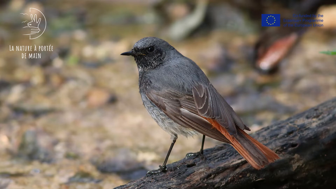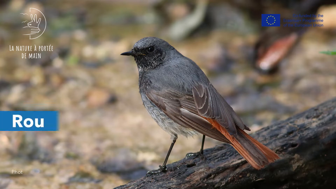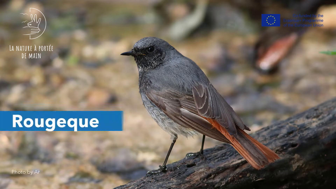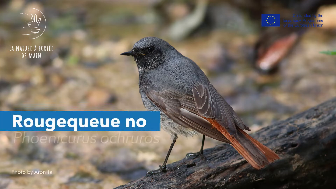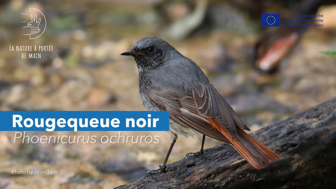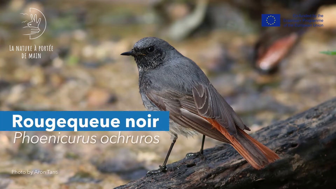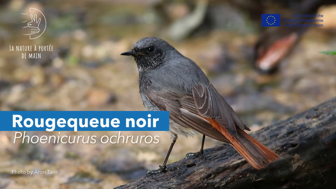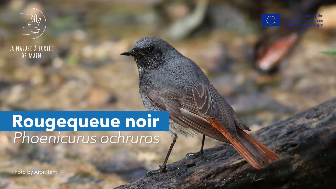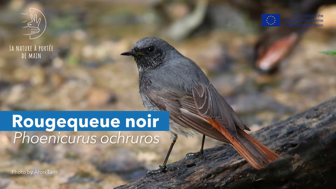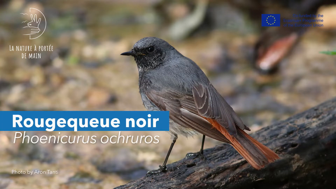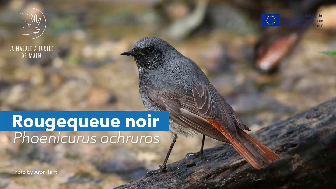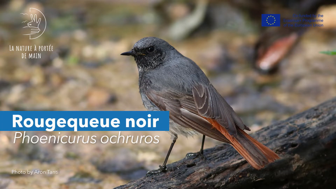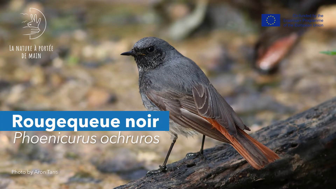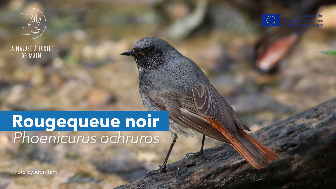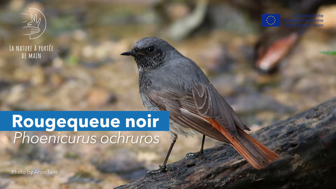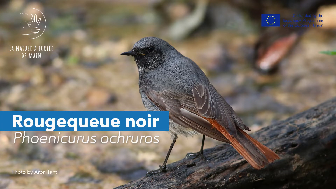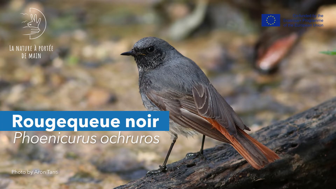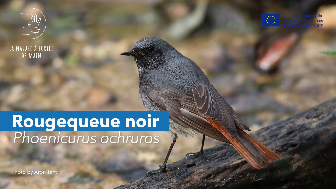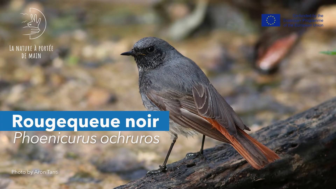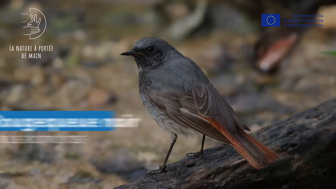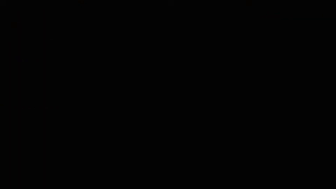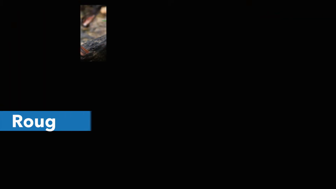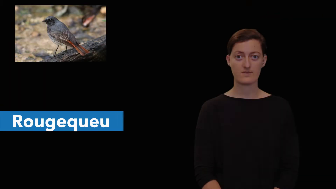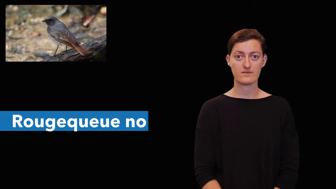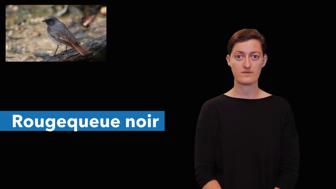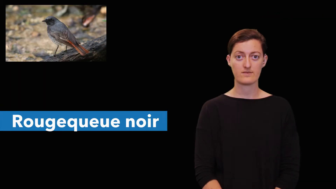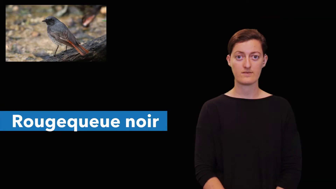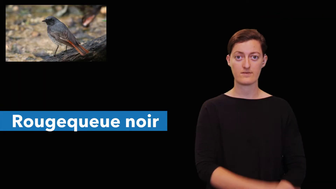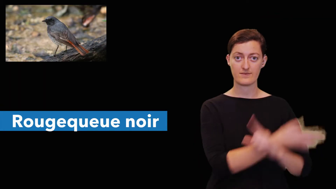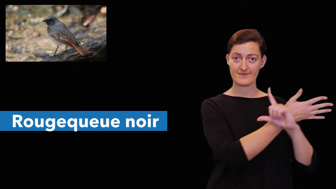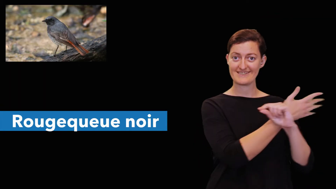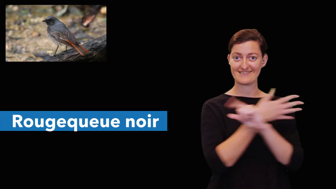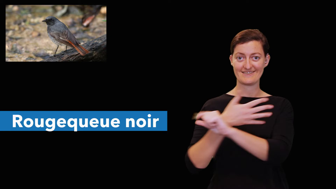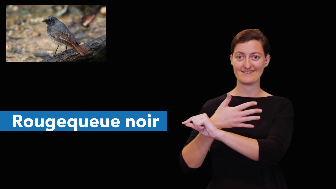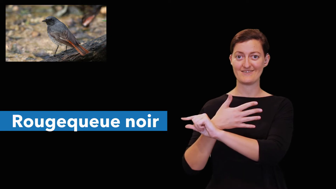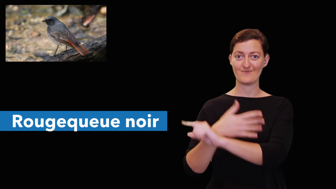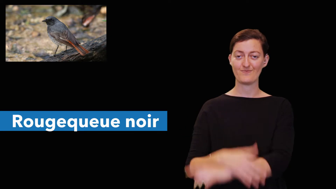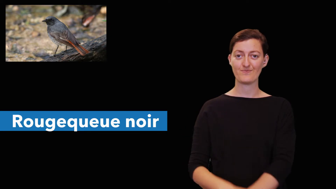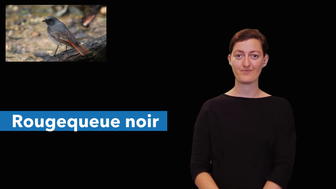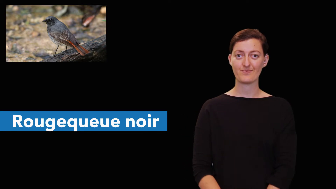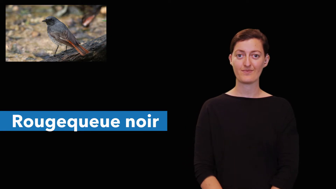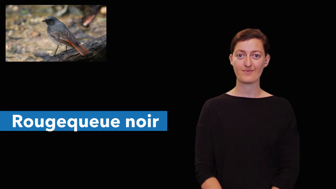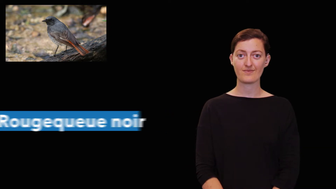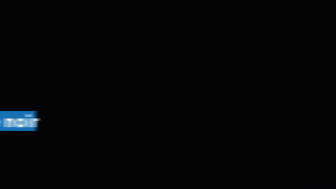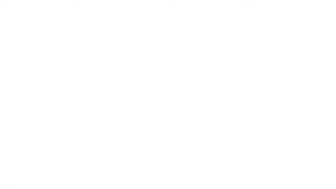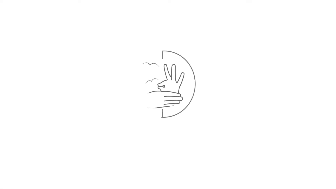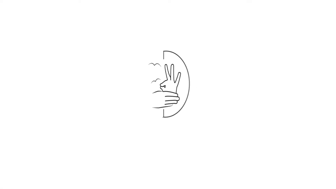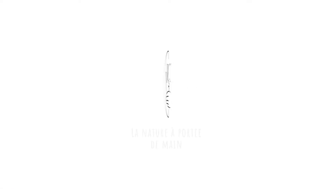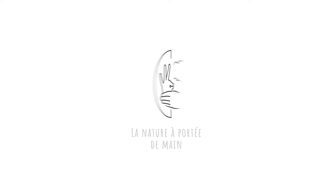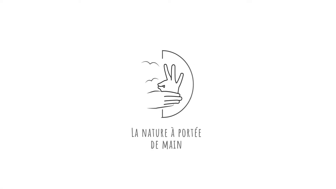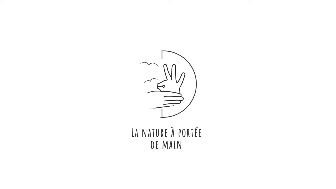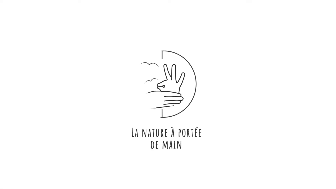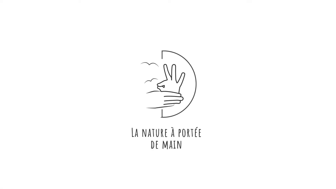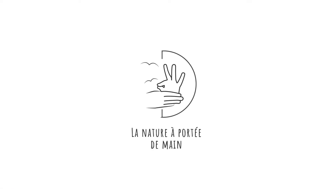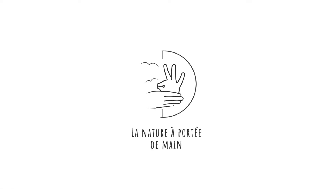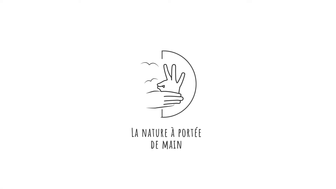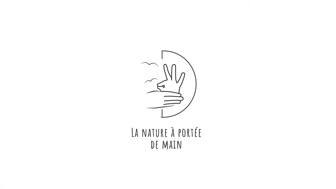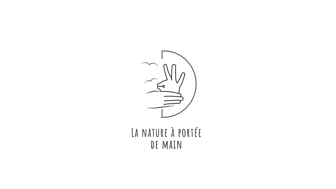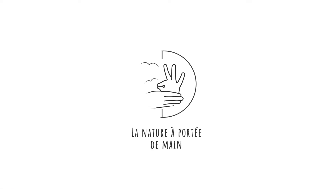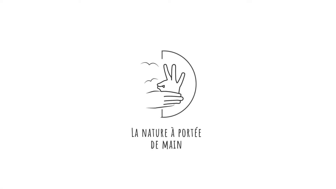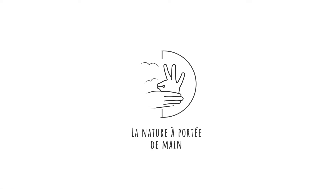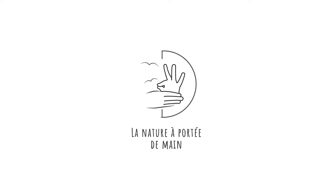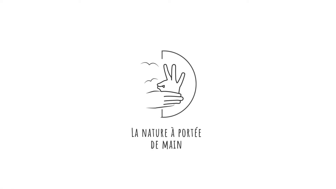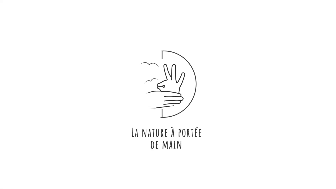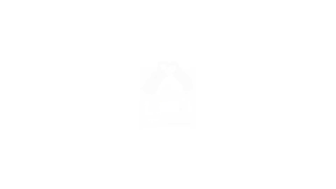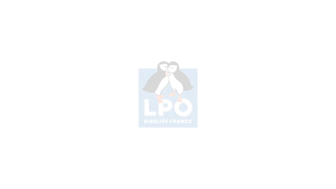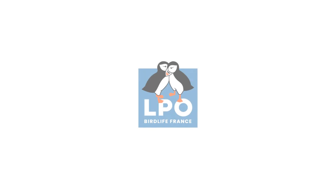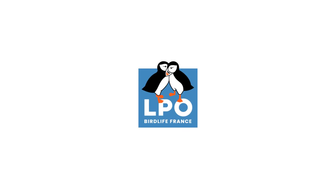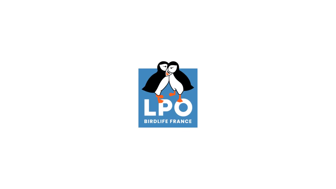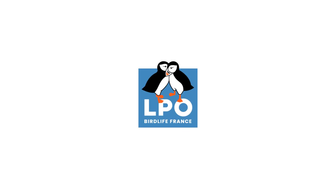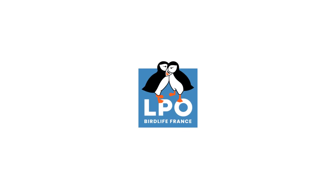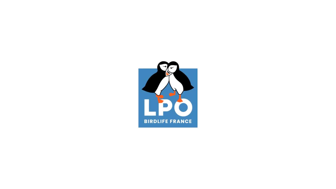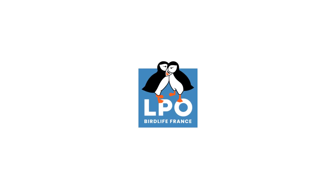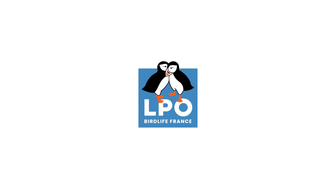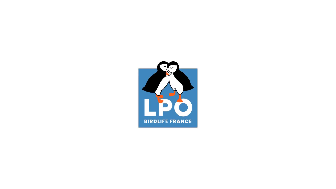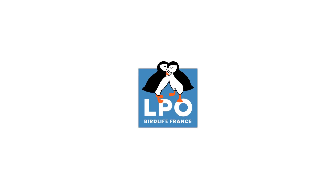Rougequeue noir